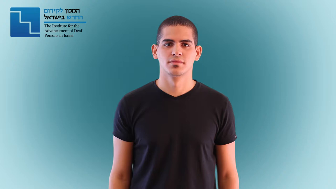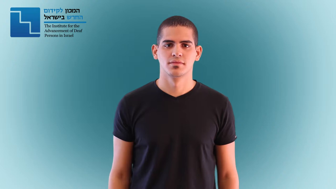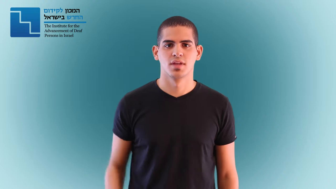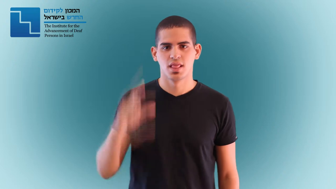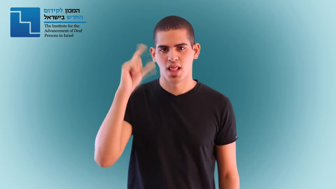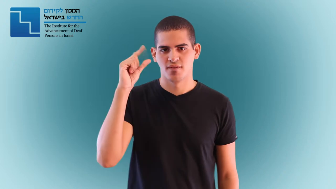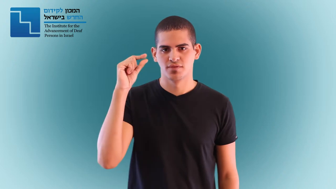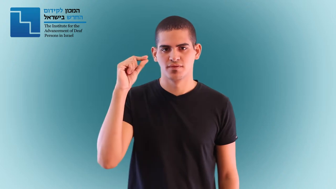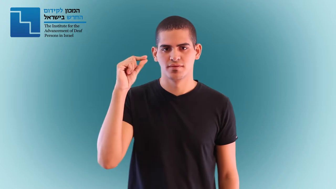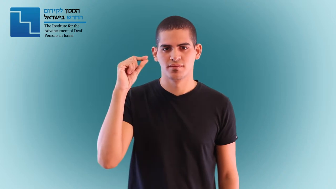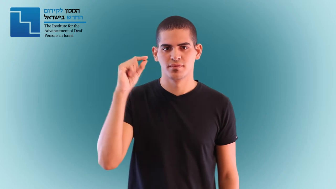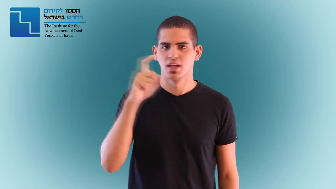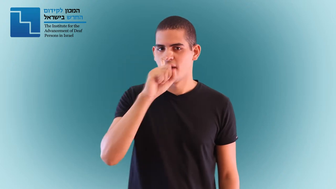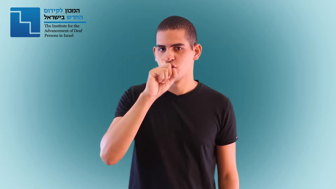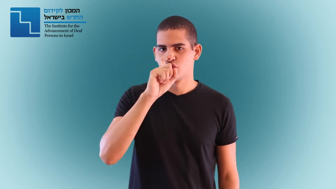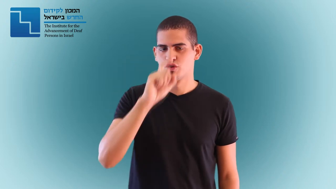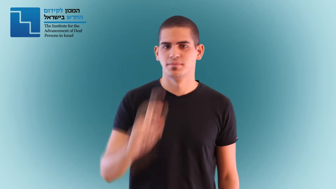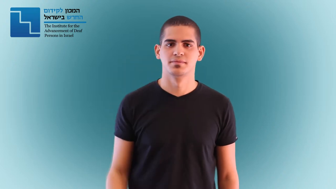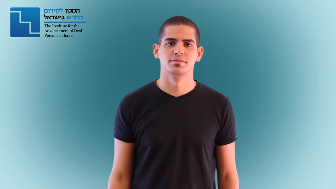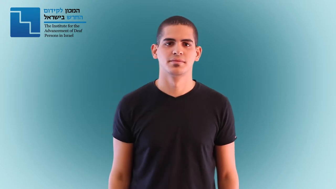תל אביב יפו